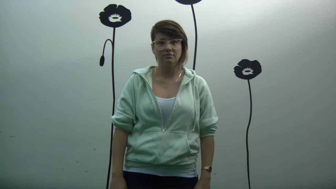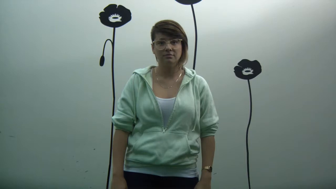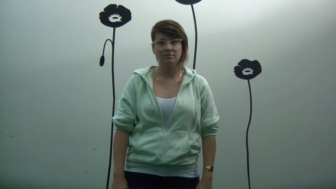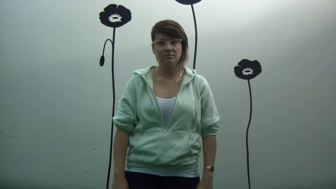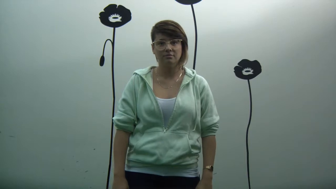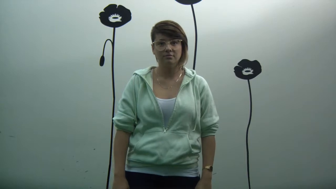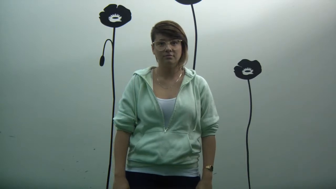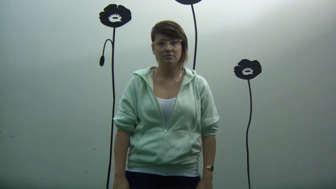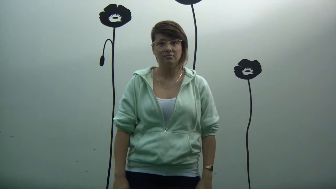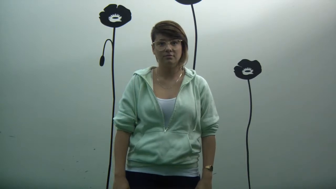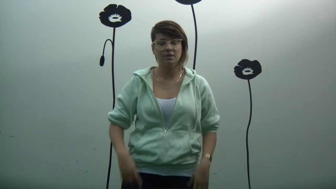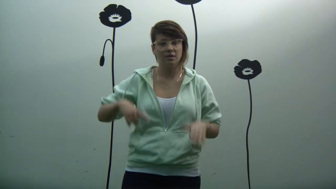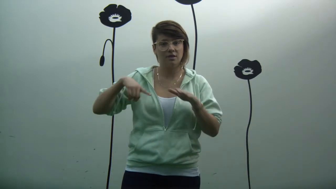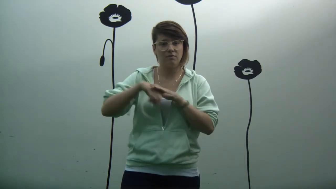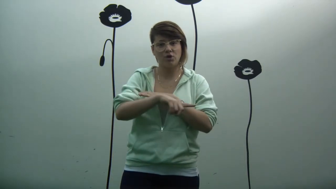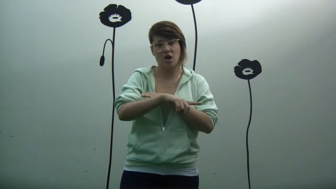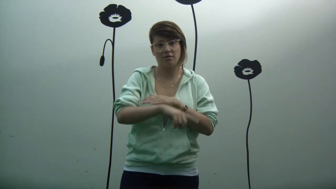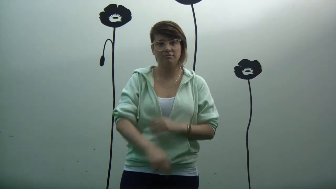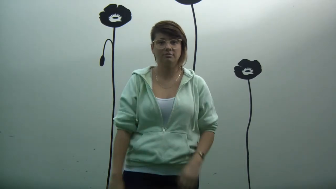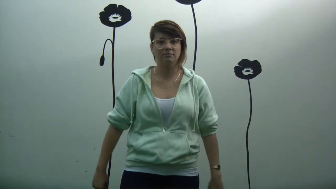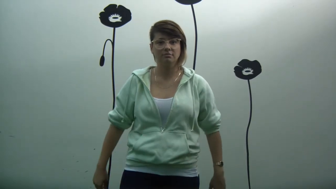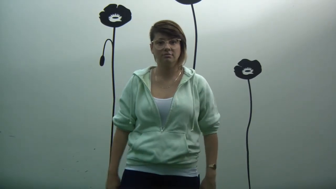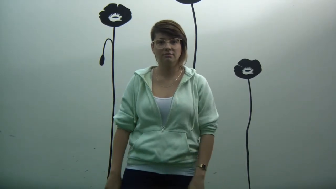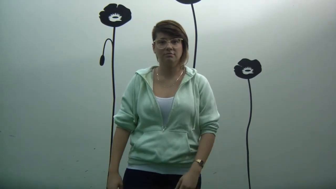להימלט/לברוח